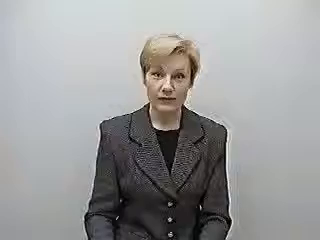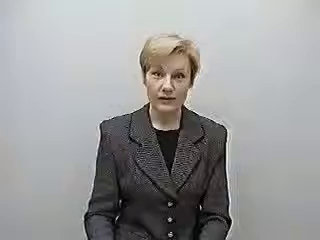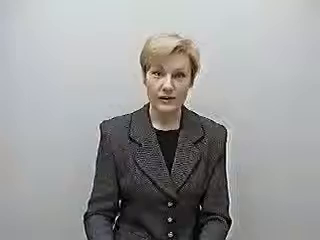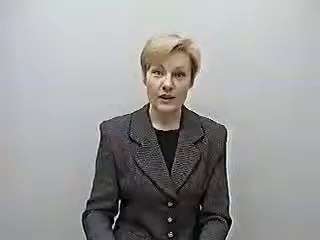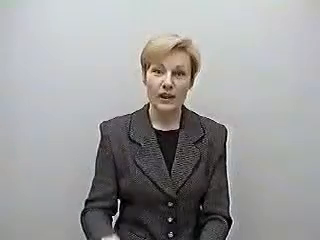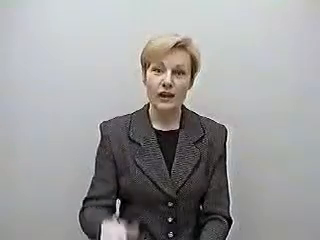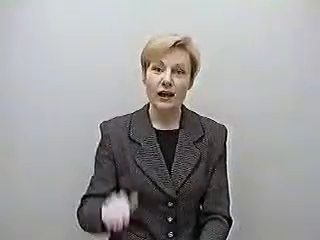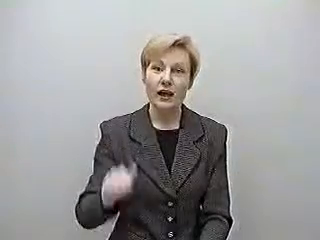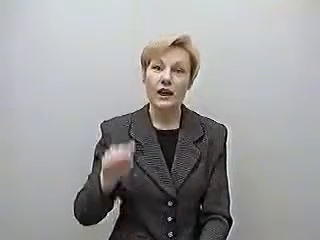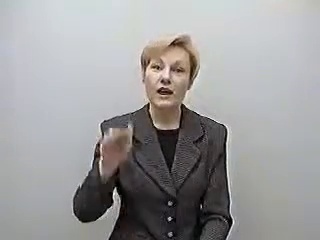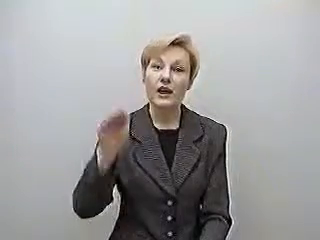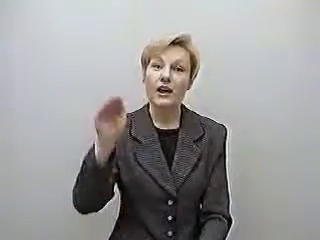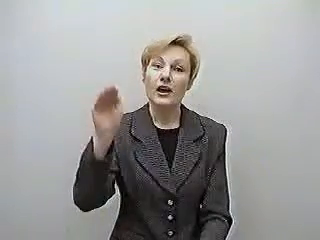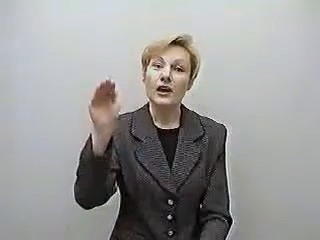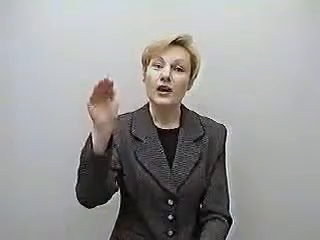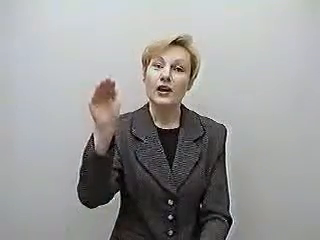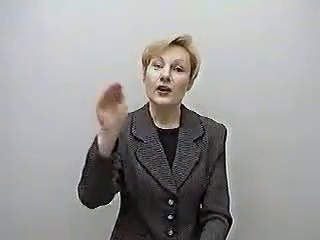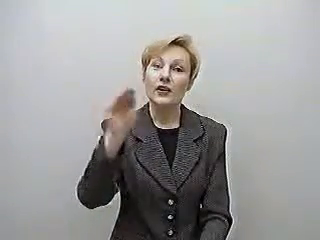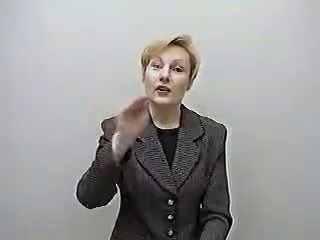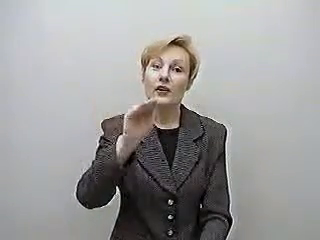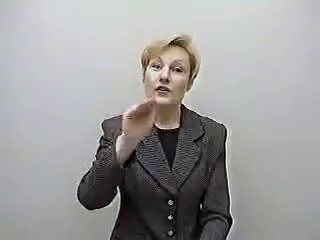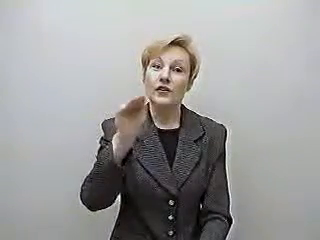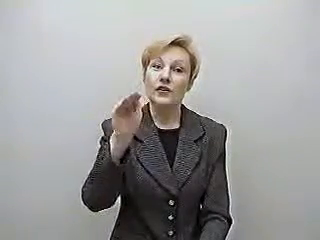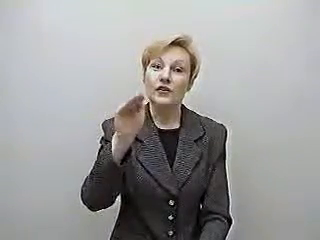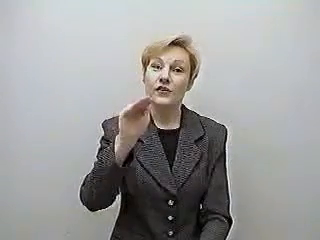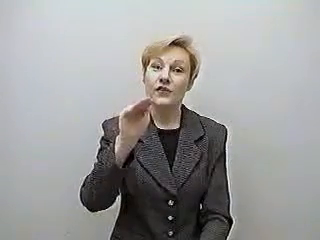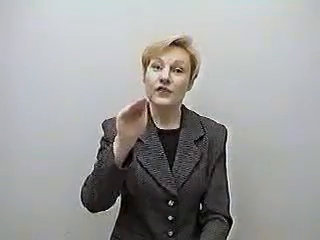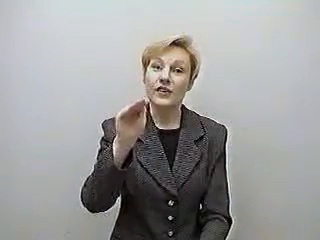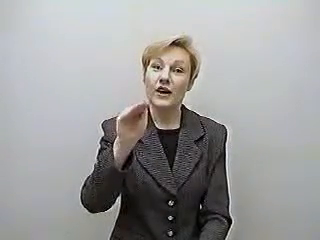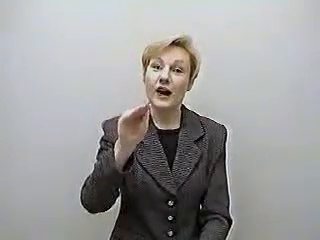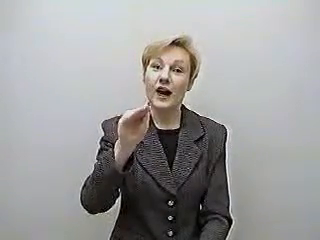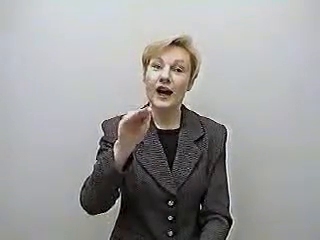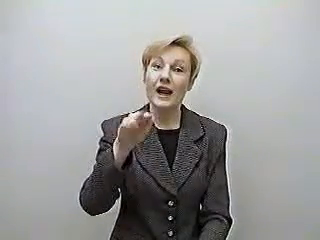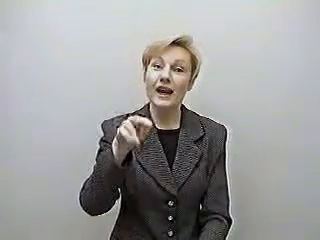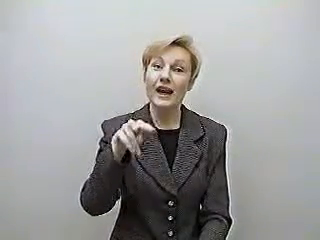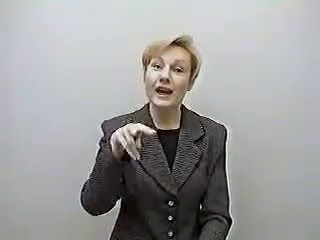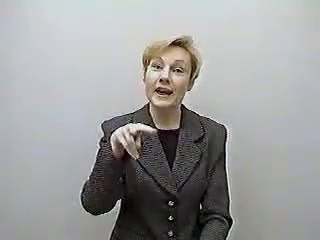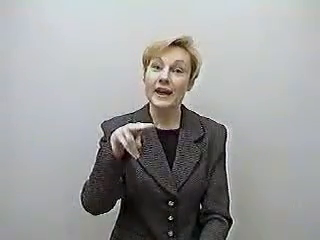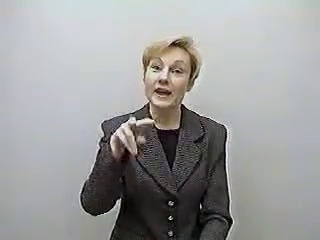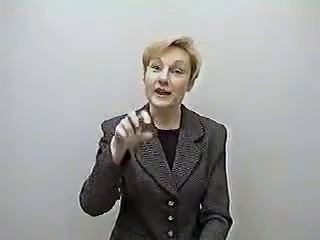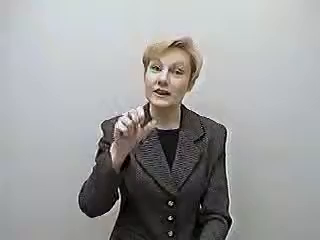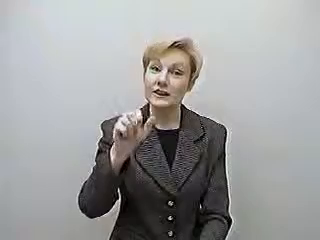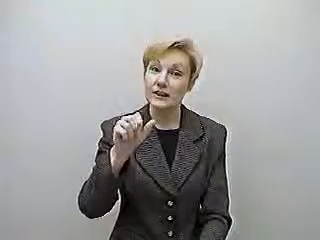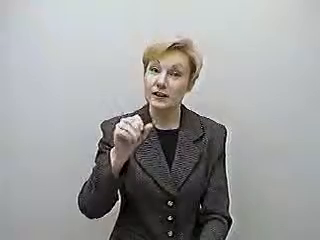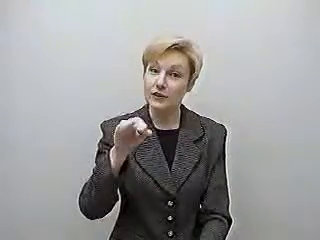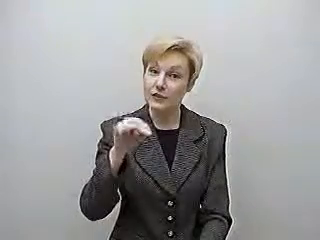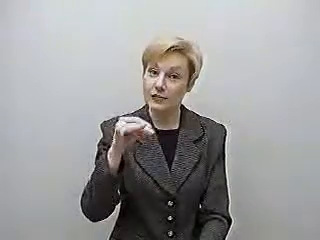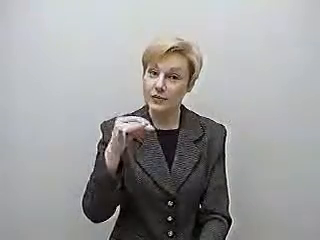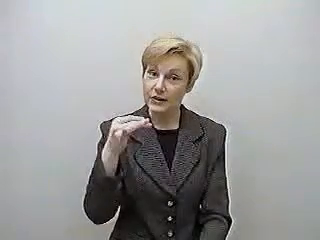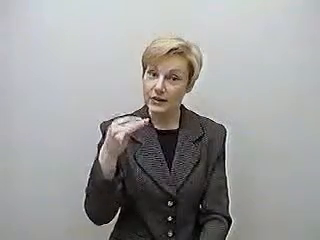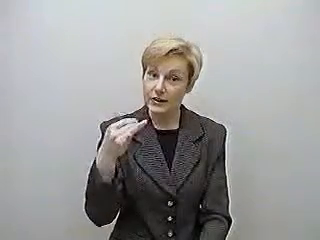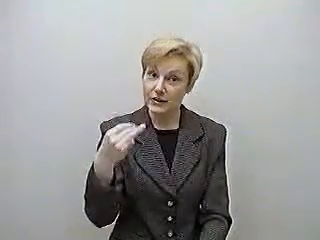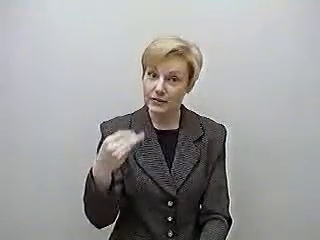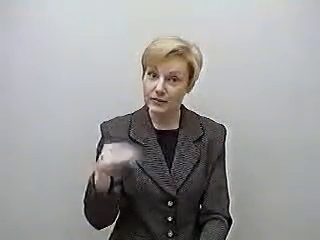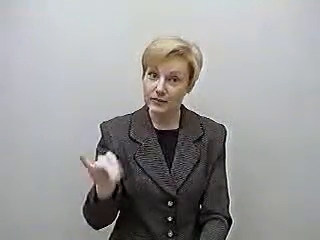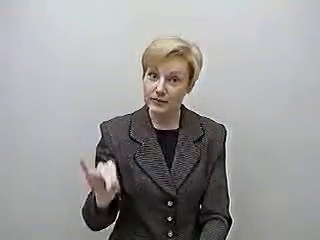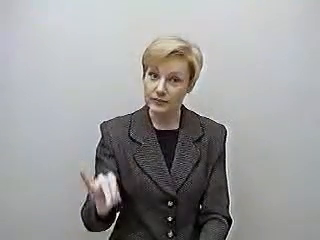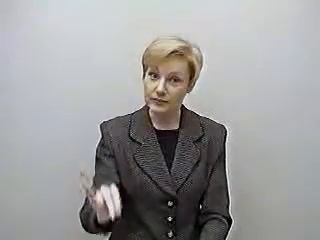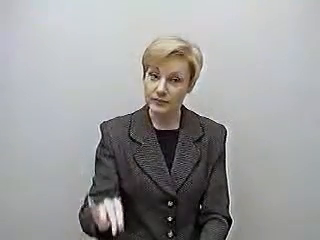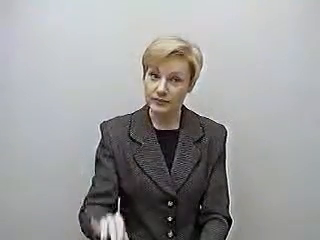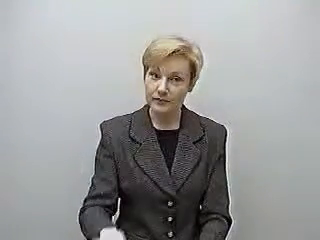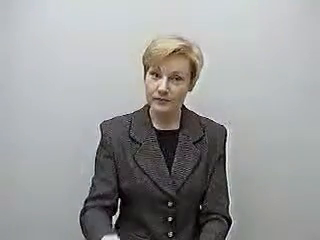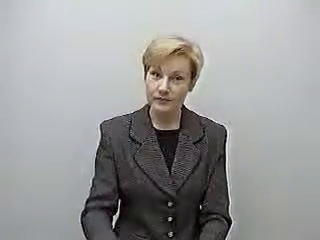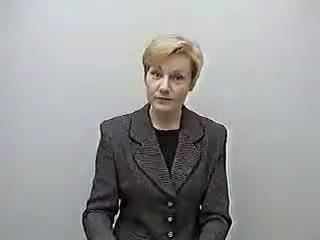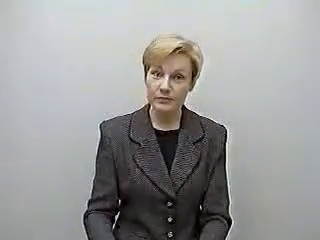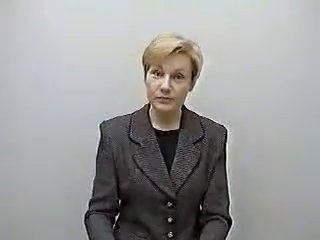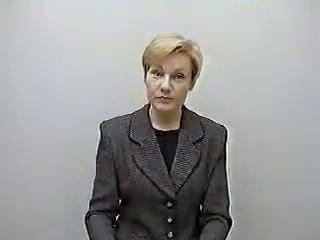фиолетовый